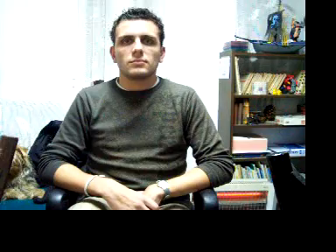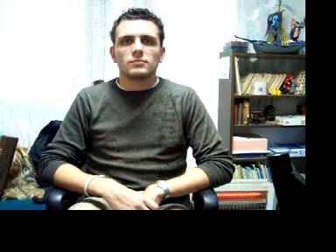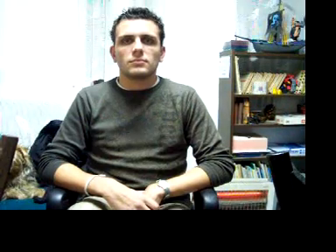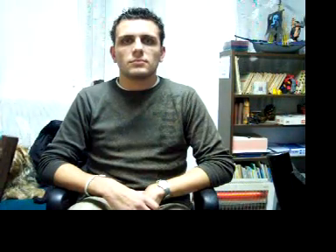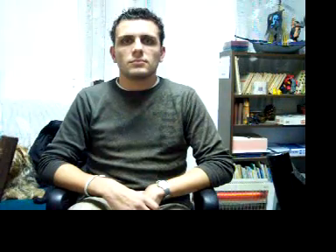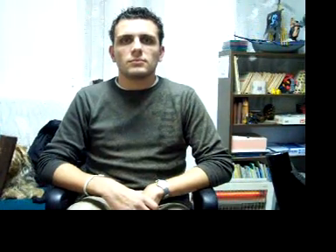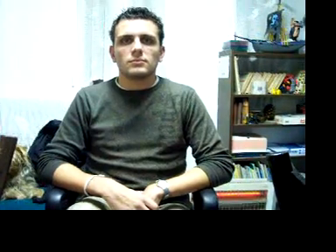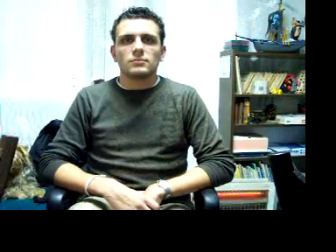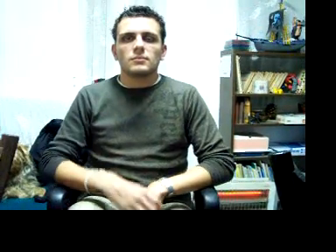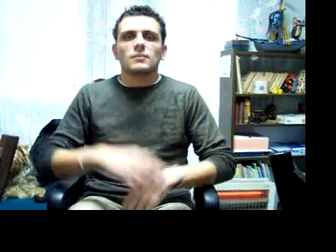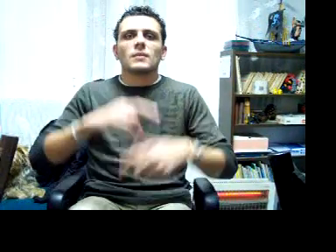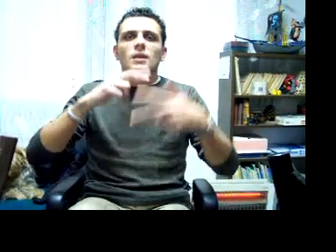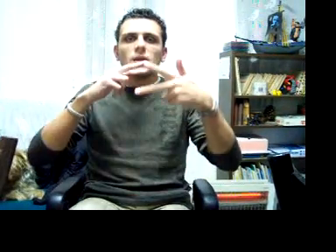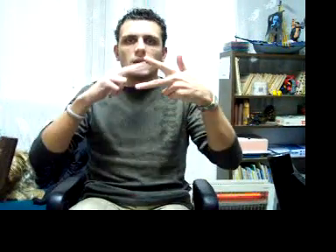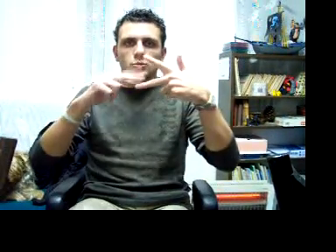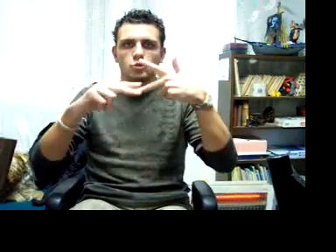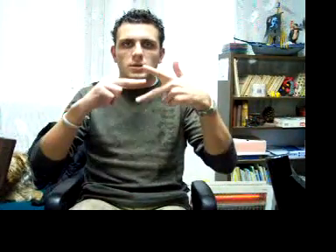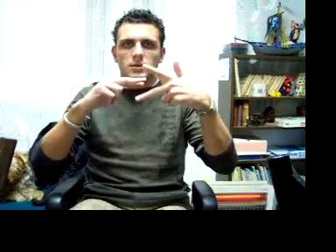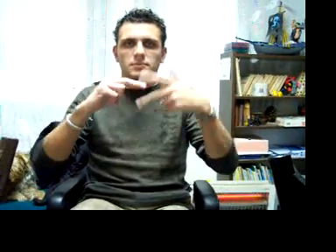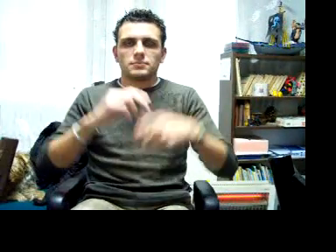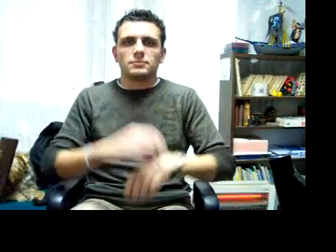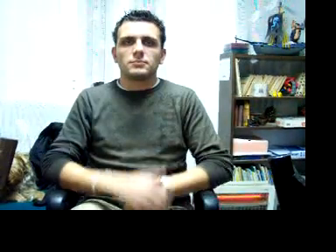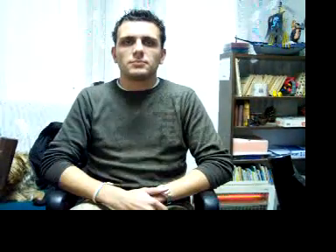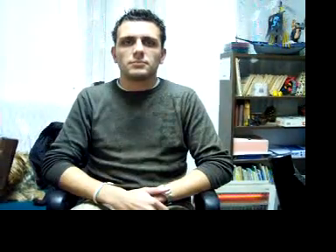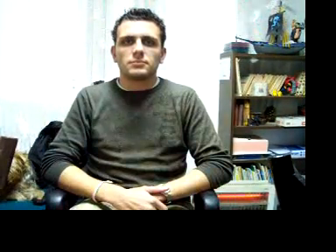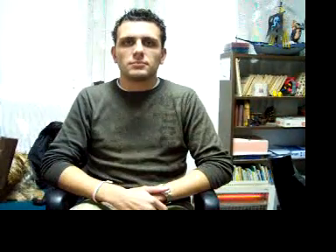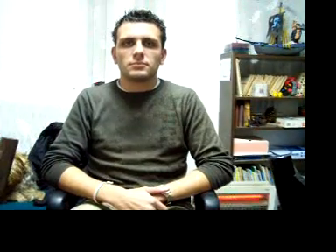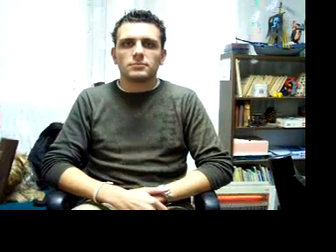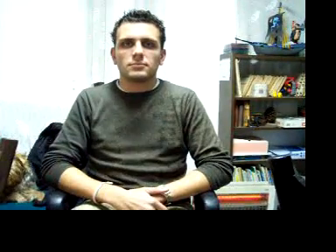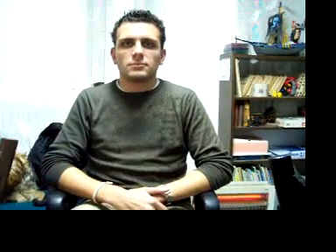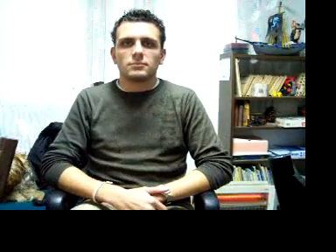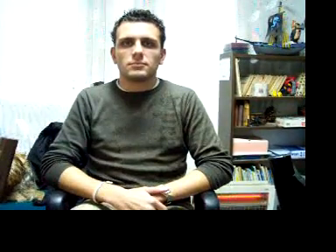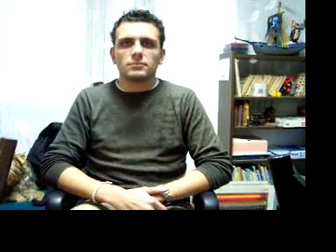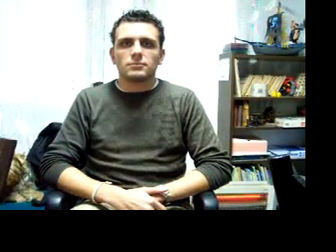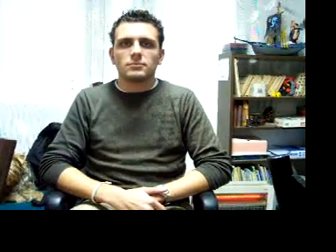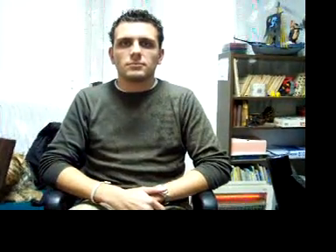èuscar